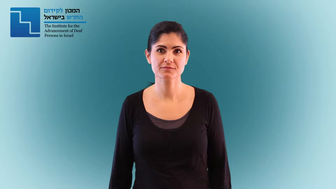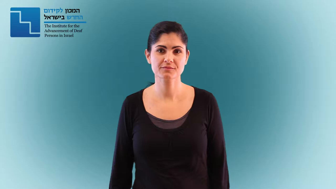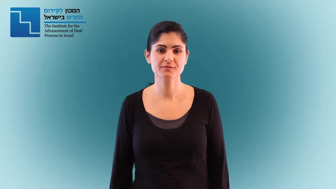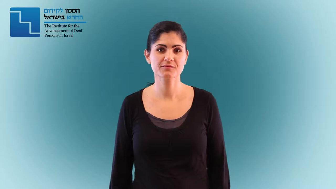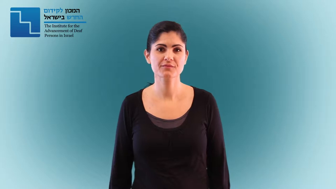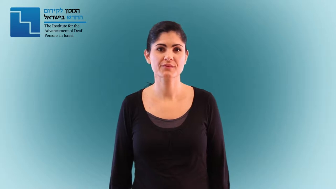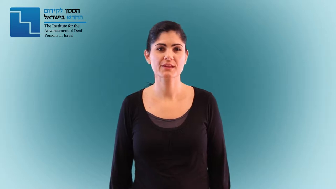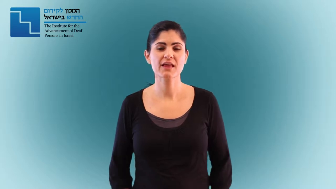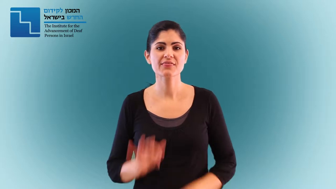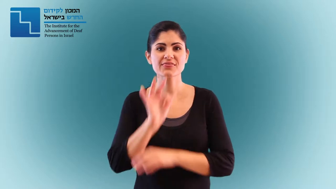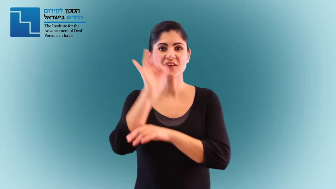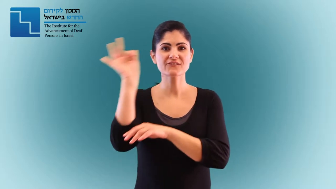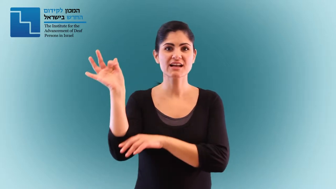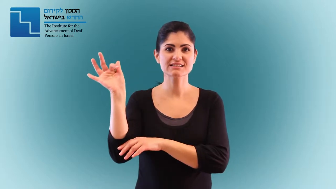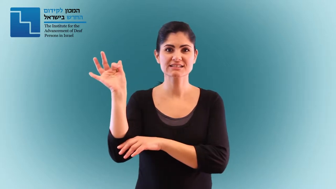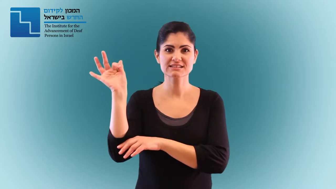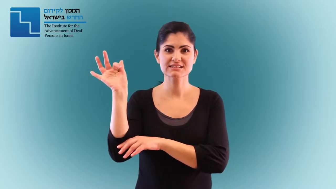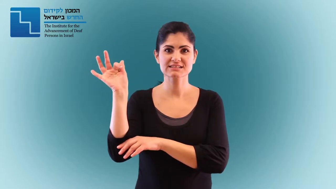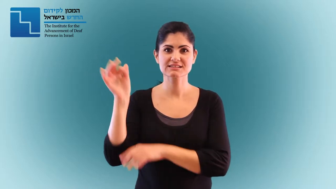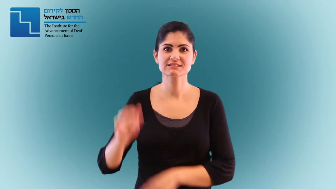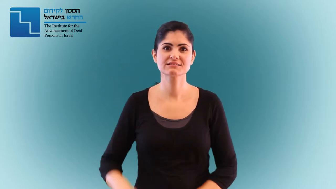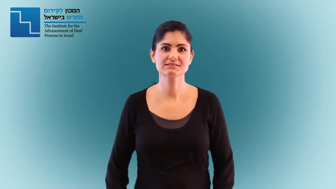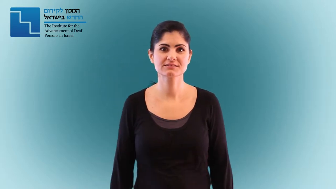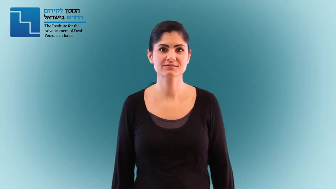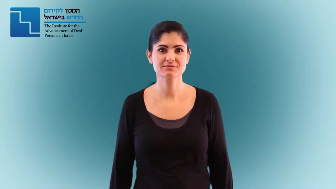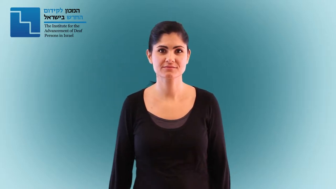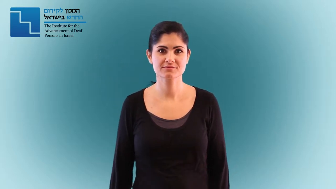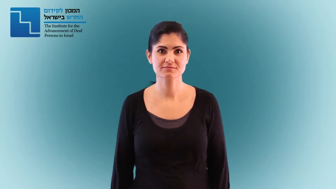טווס